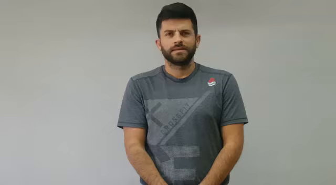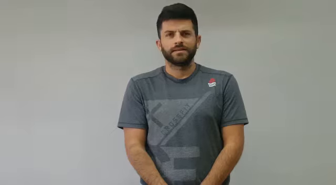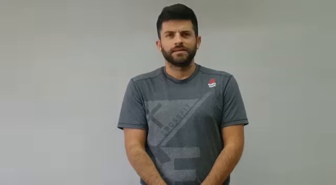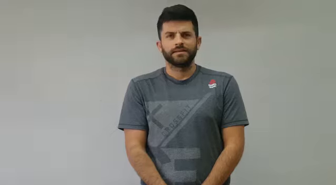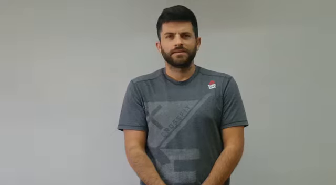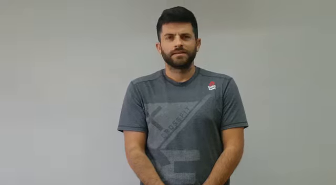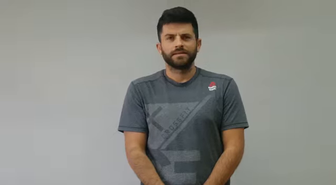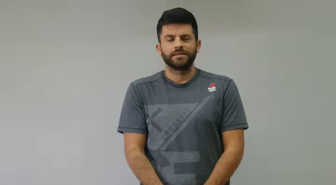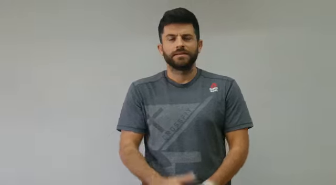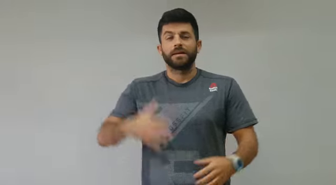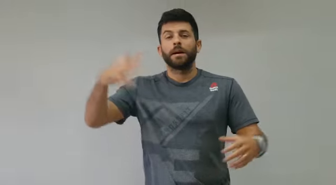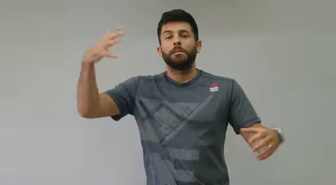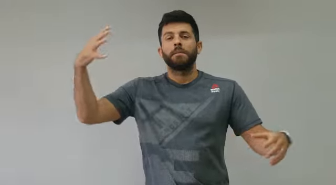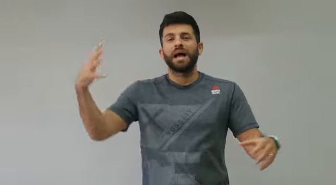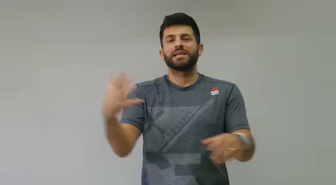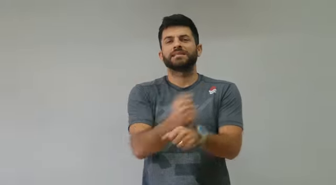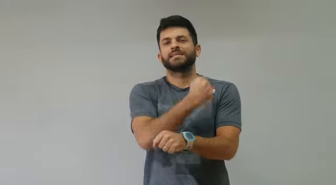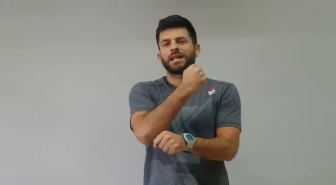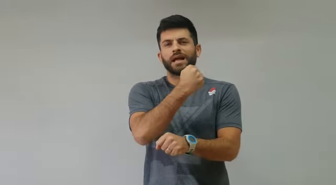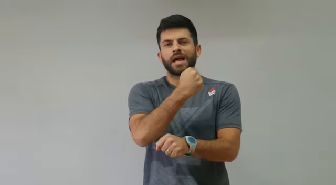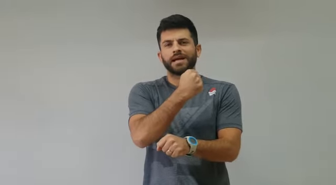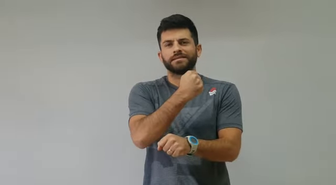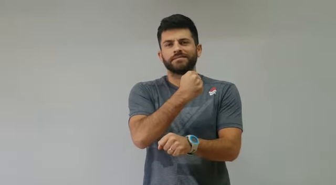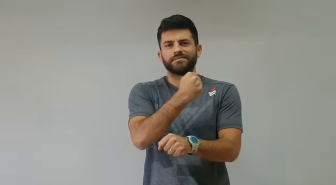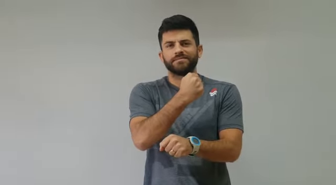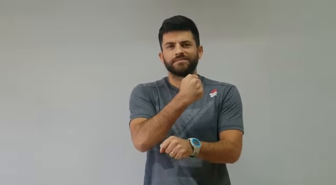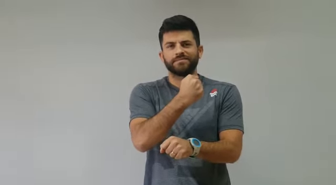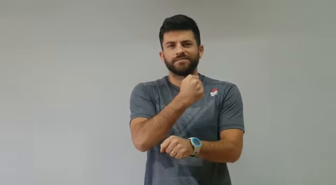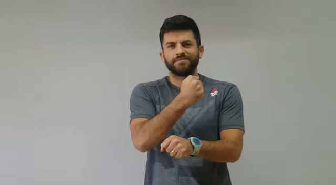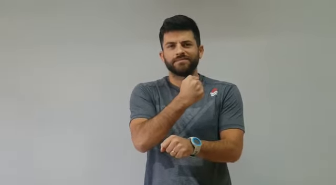בהצלחה